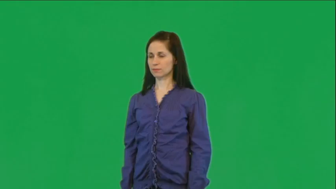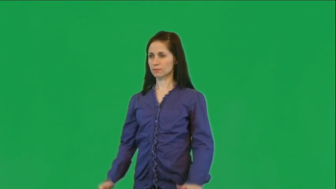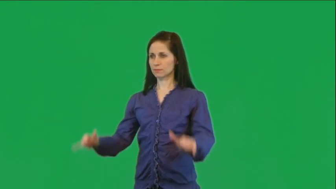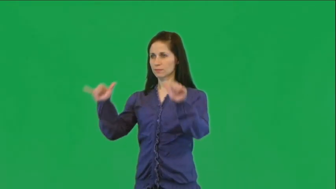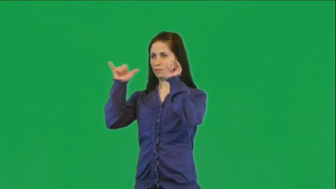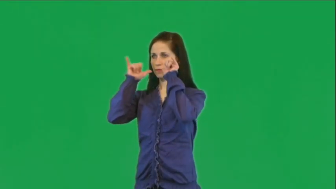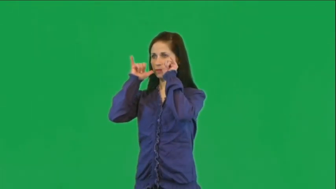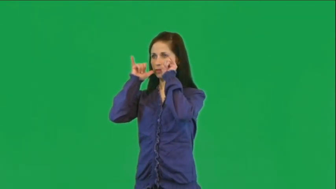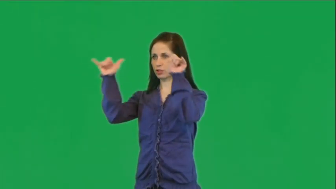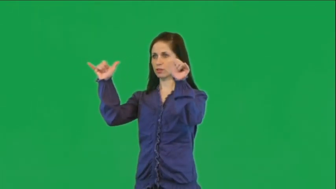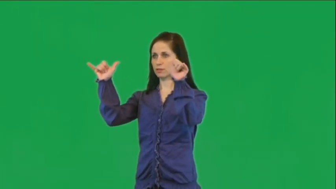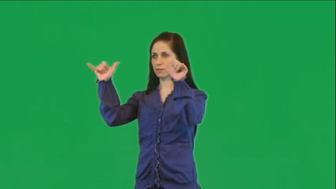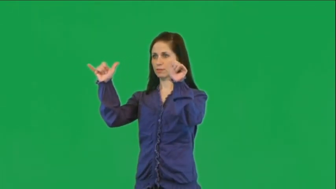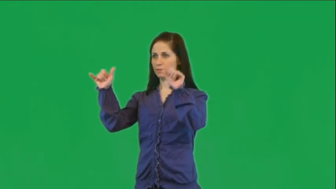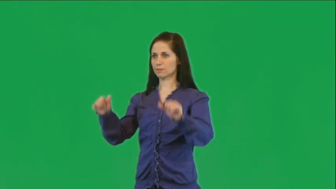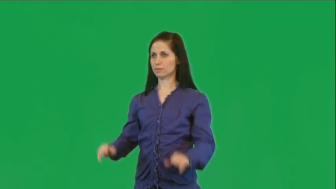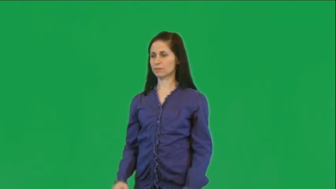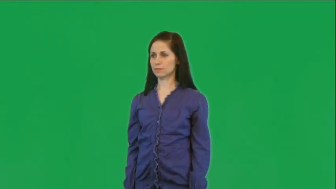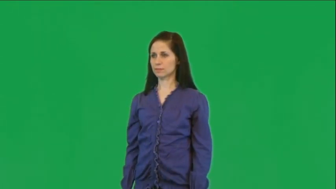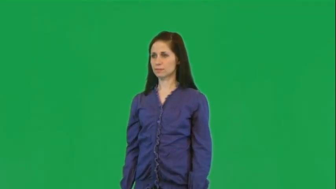krzyk